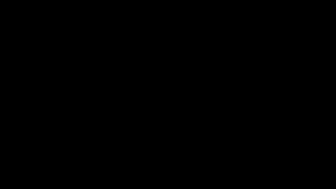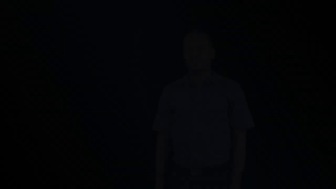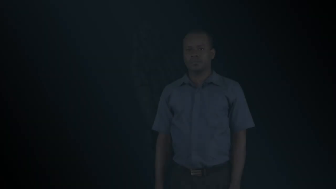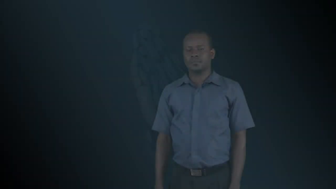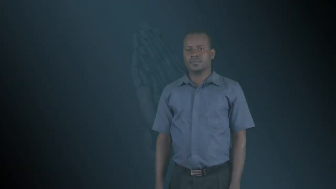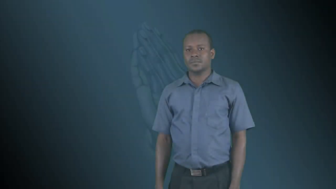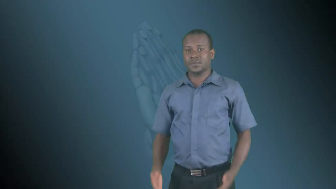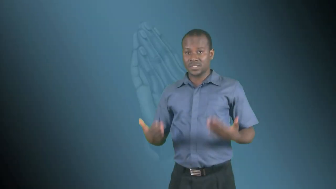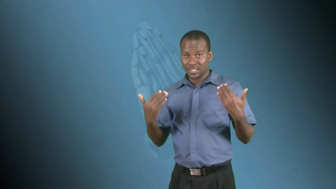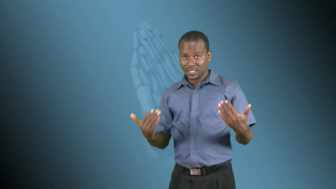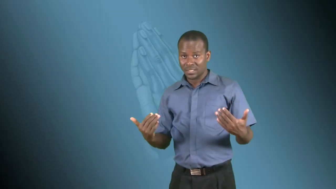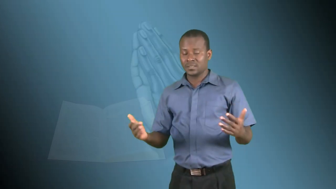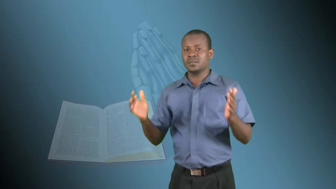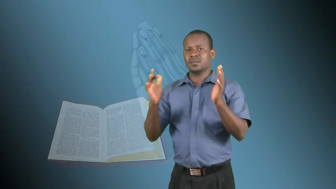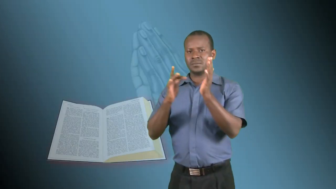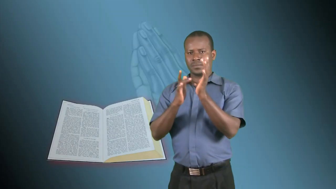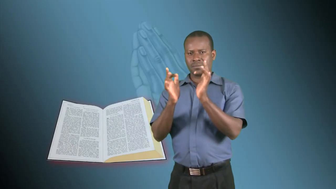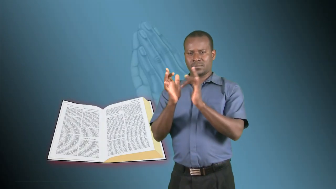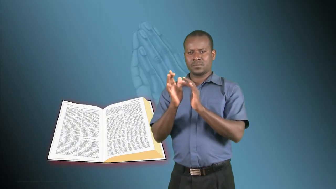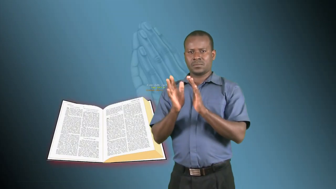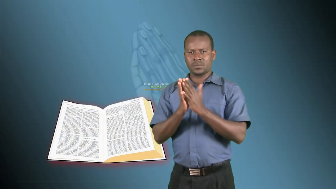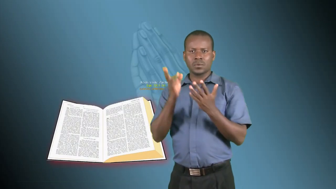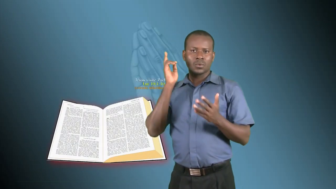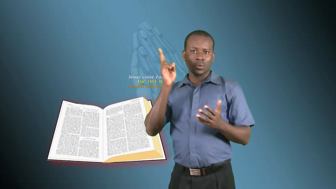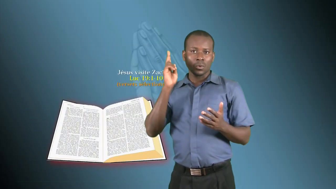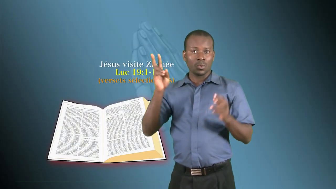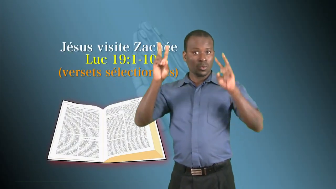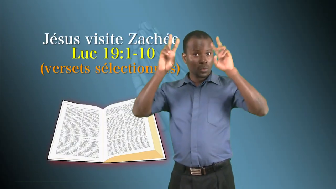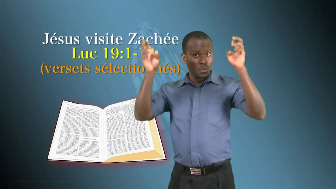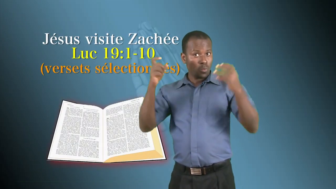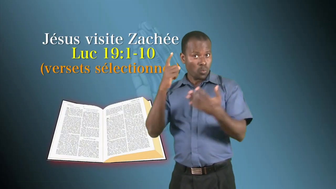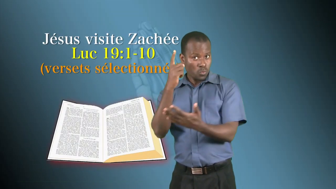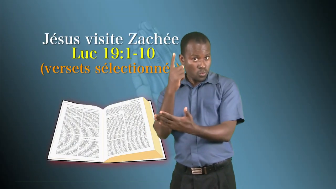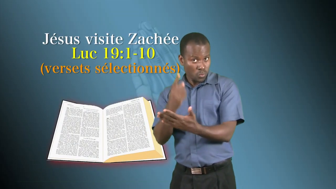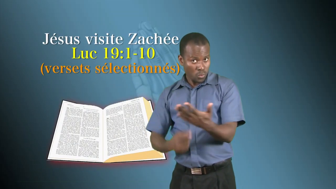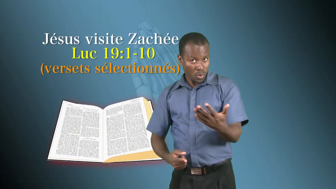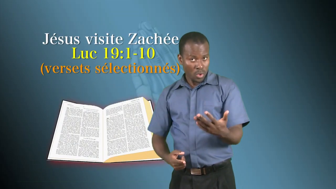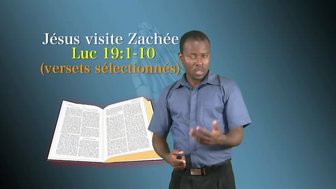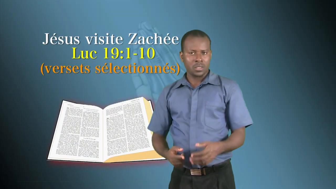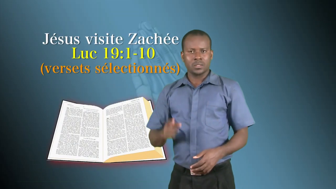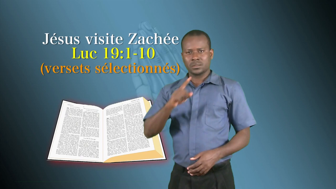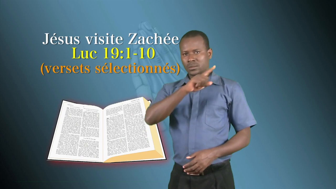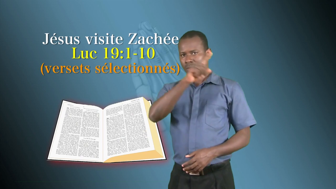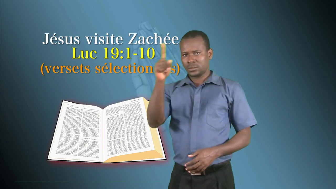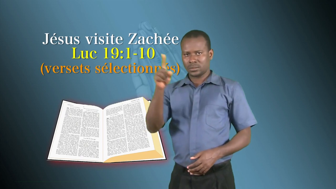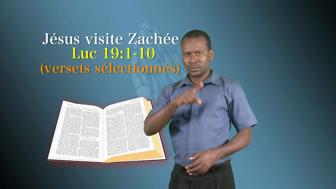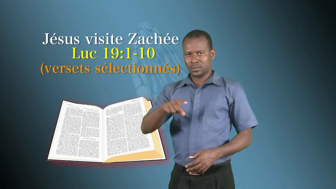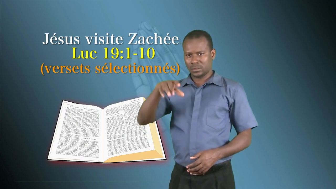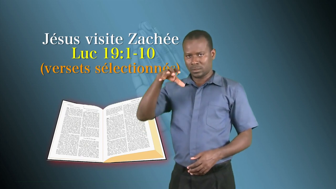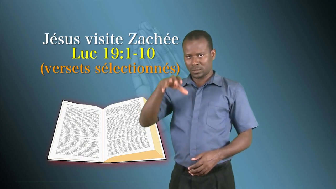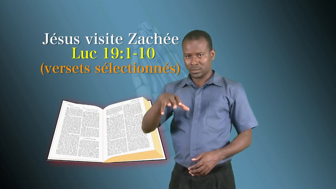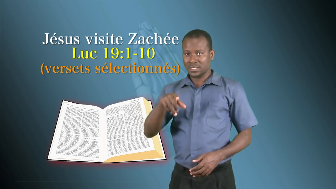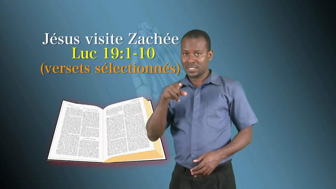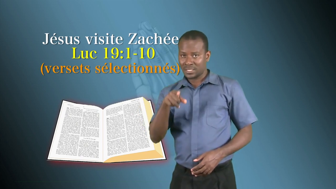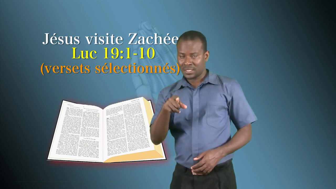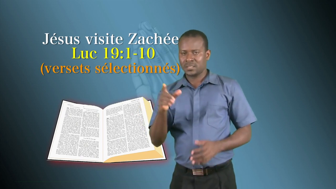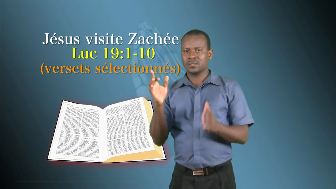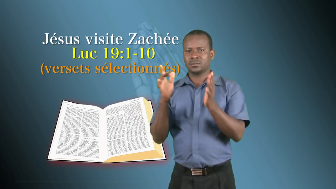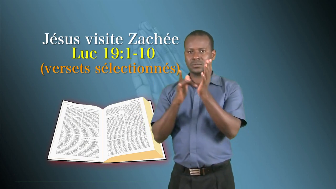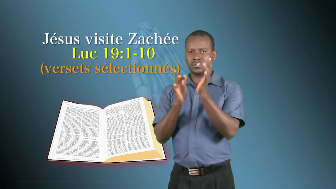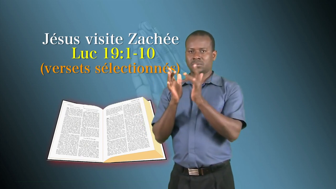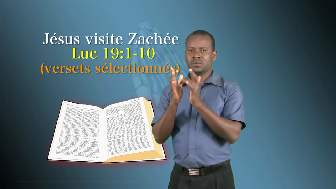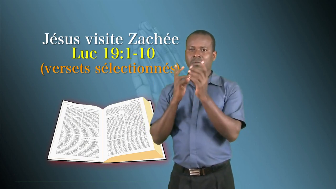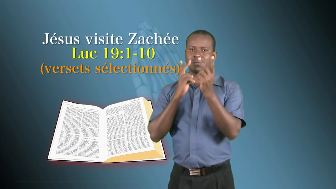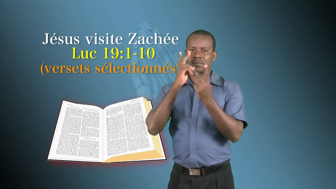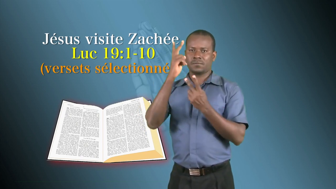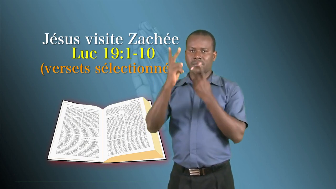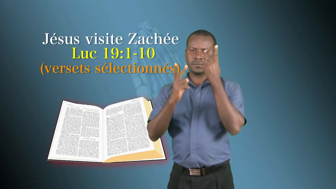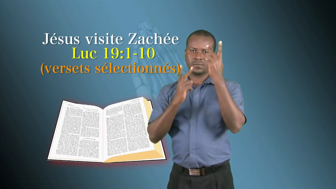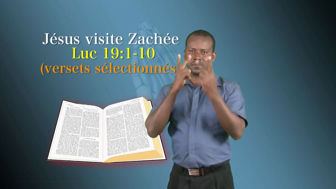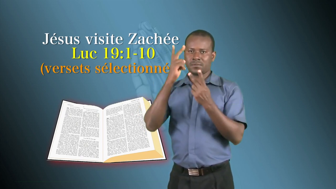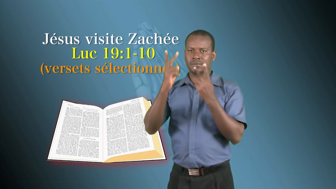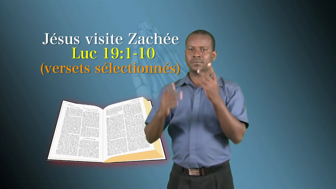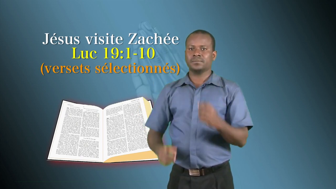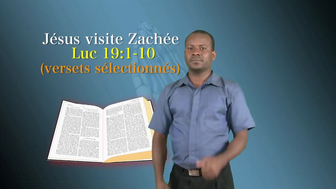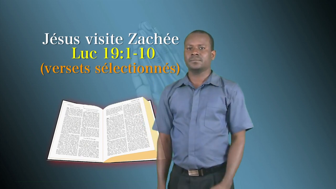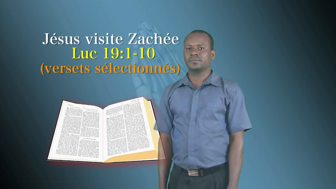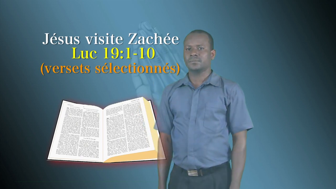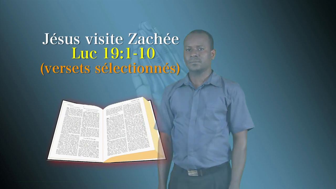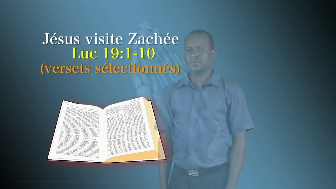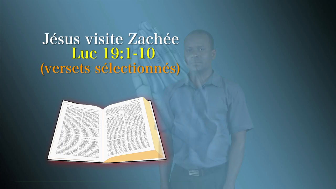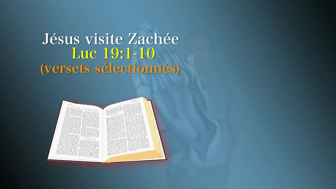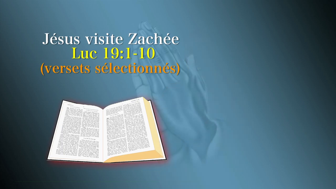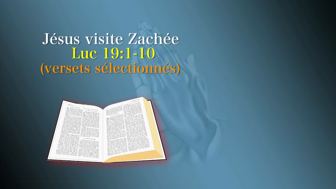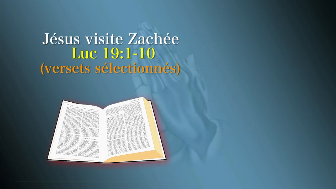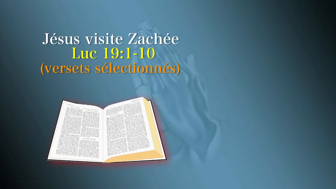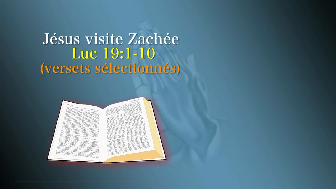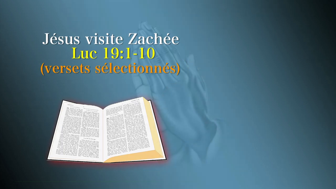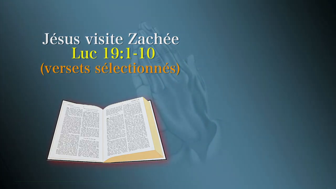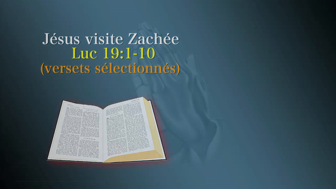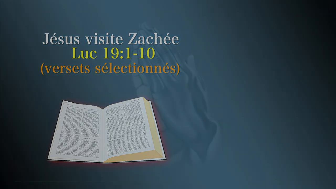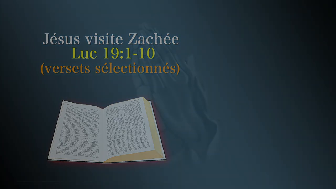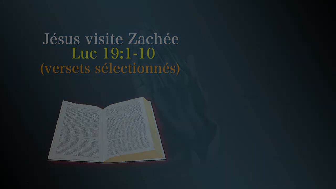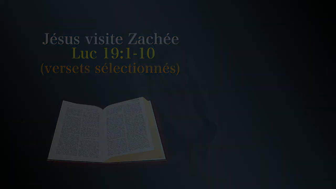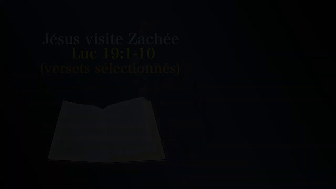Jésus visite Zachée